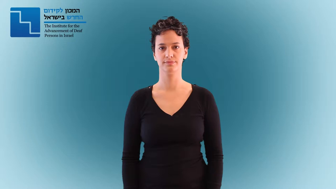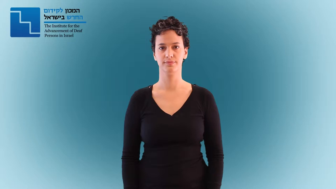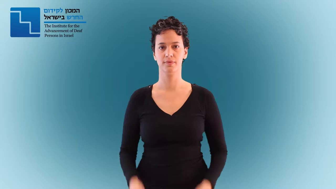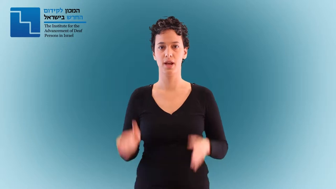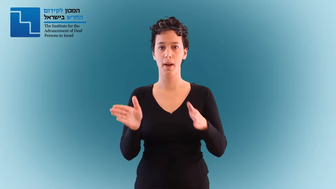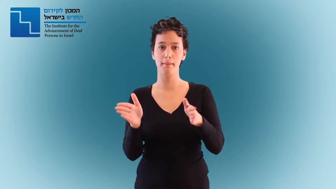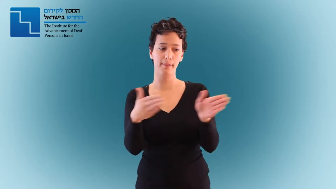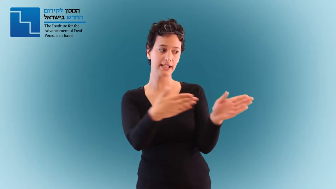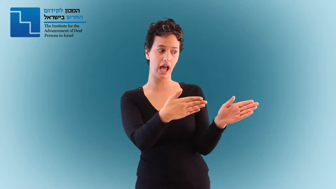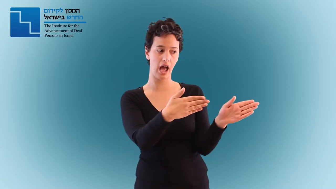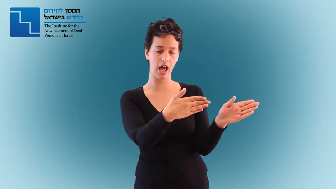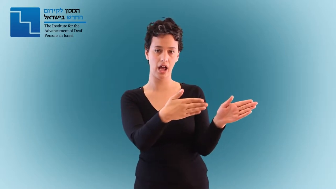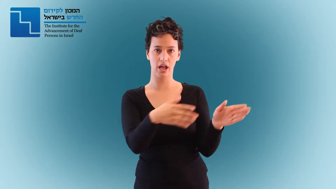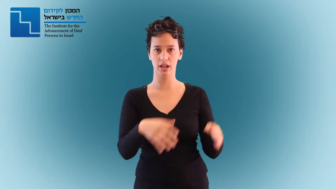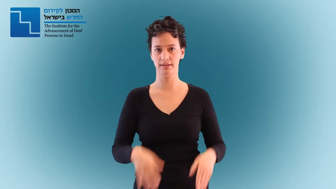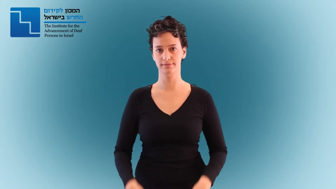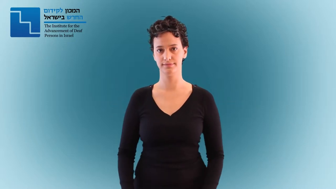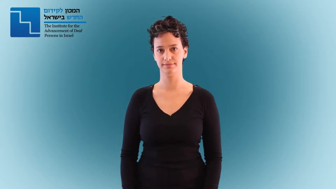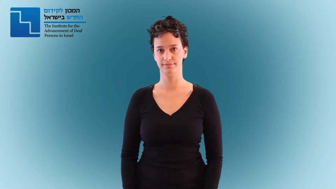לפנות